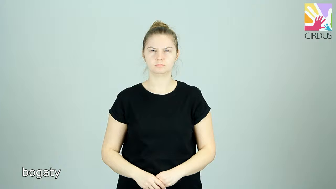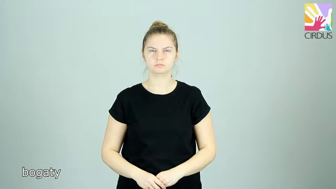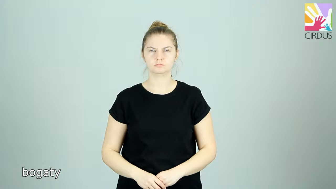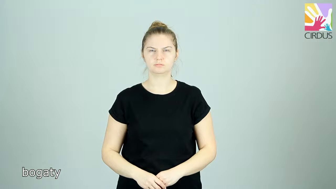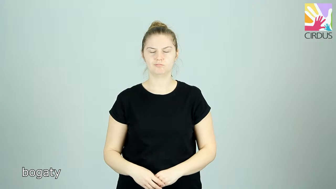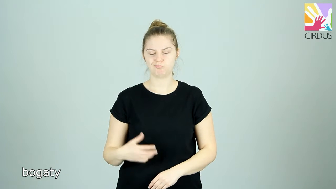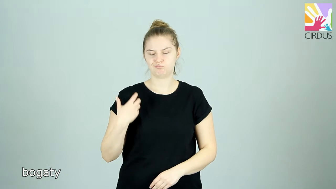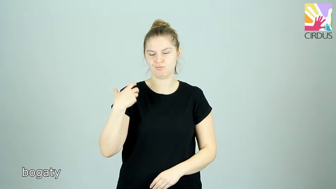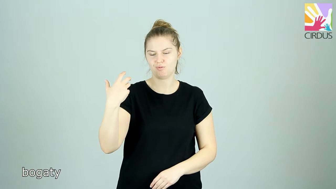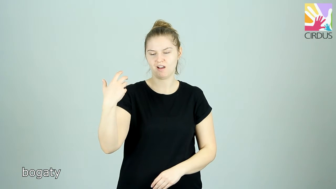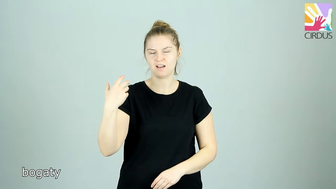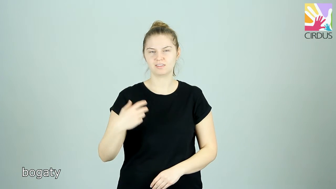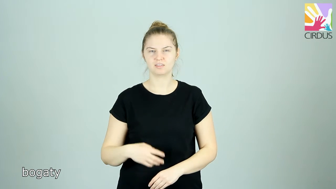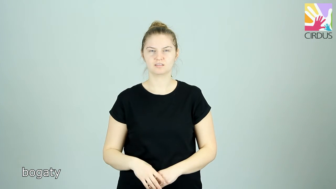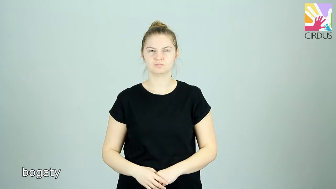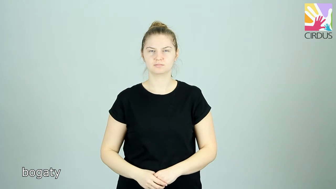bogaty